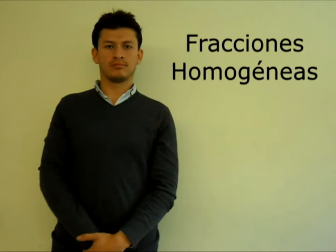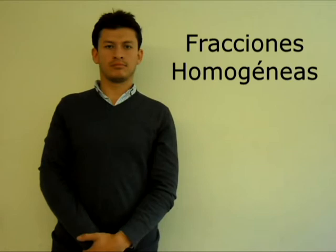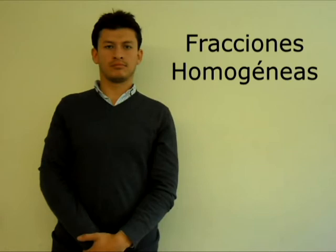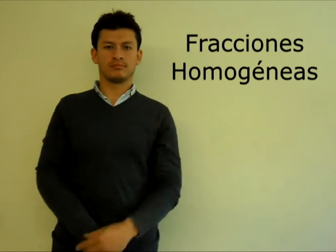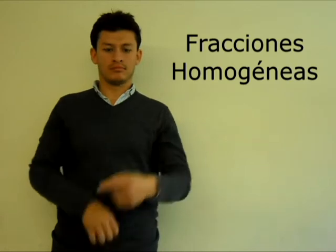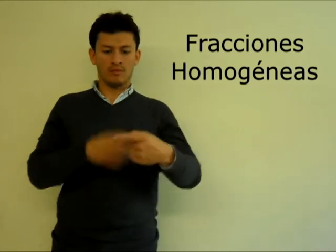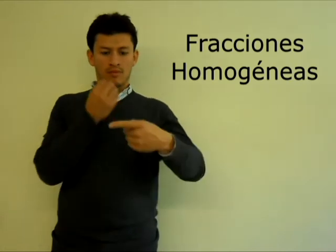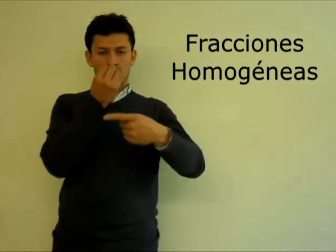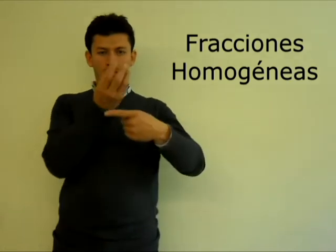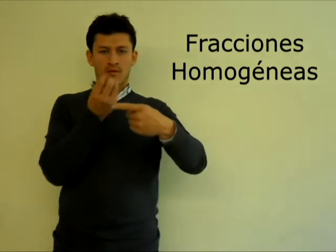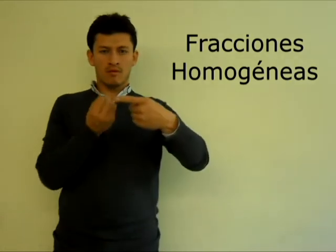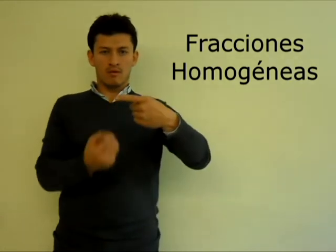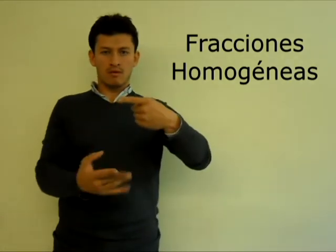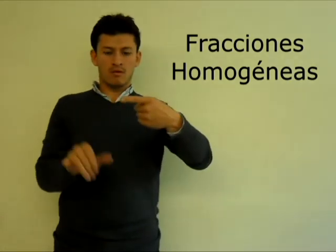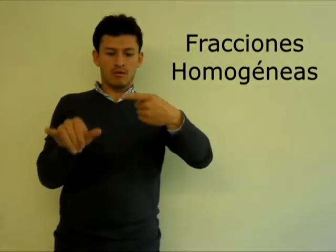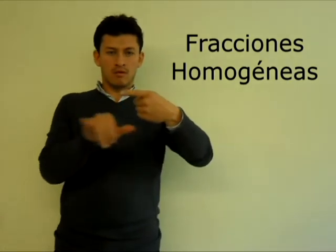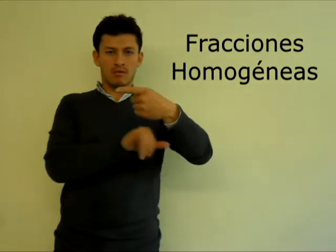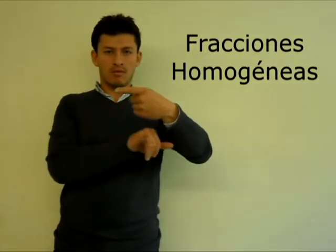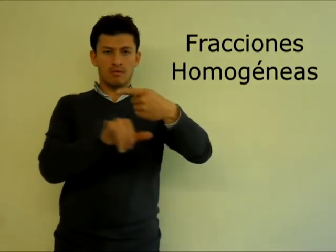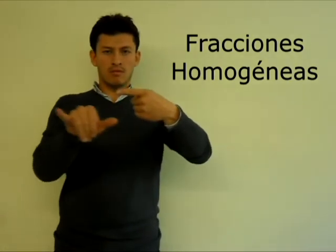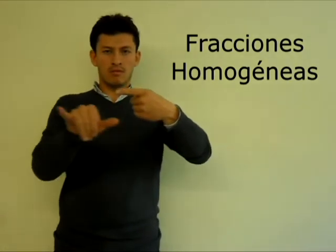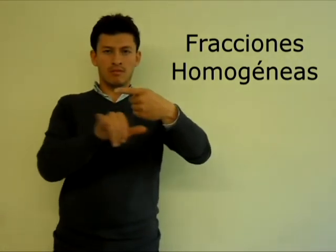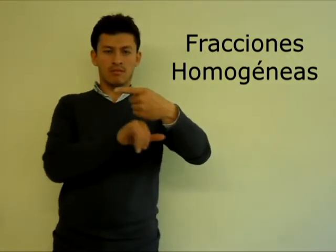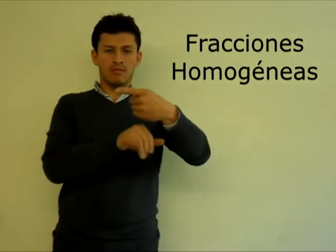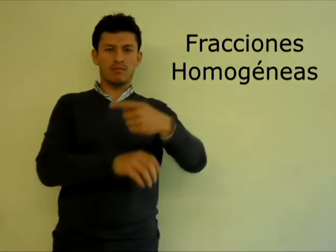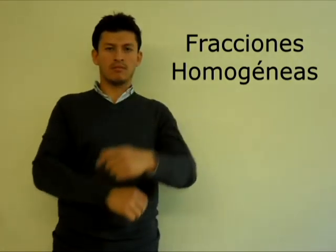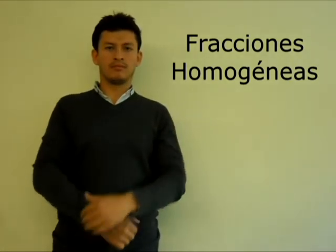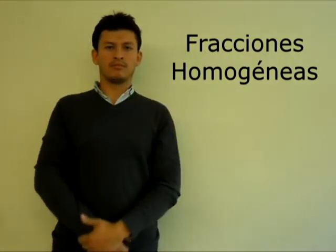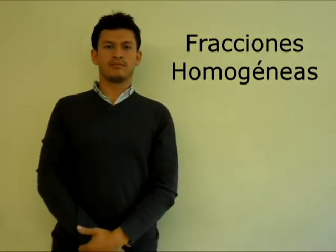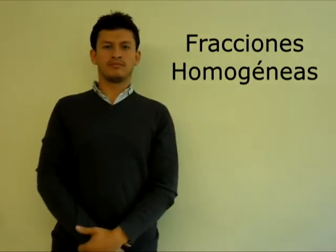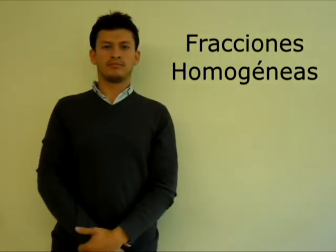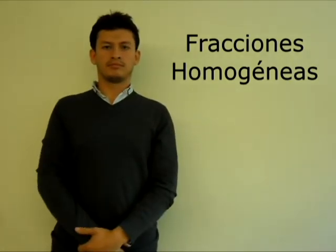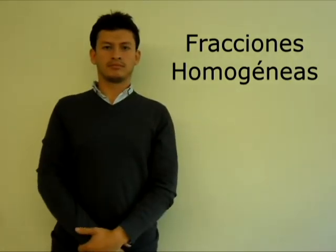Fracciones Homogéneas